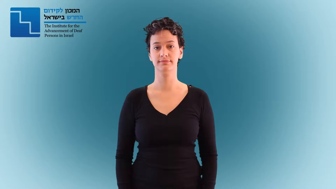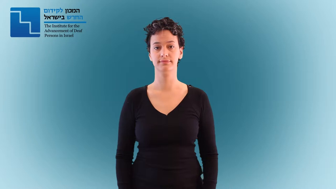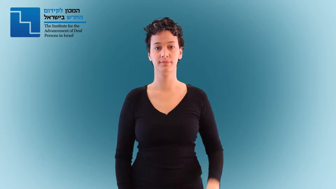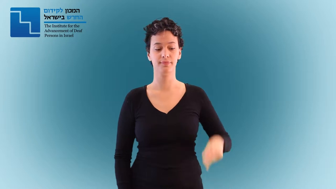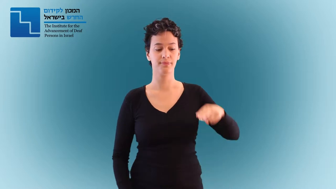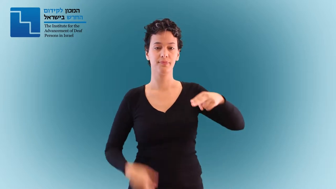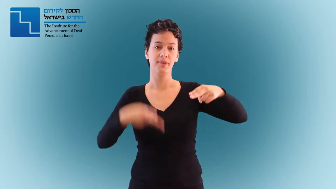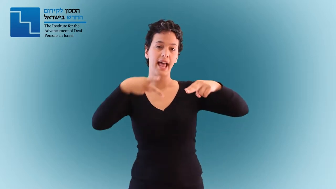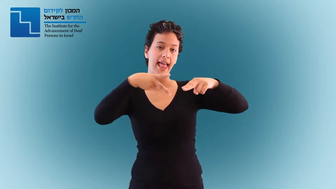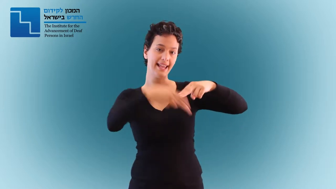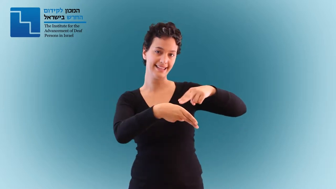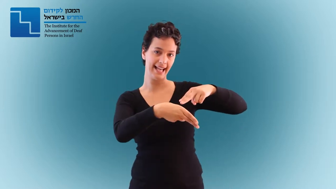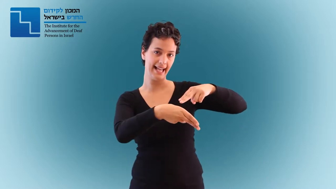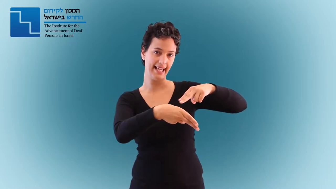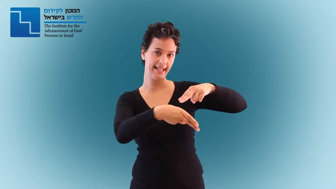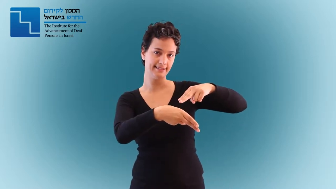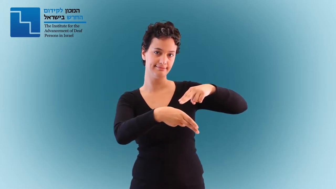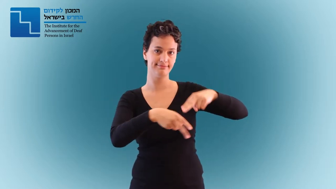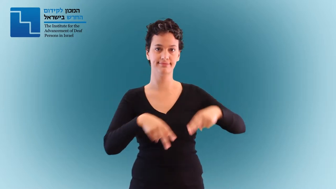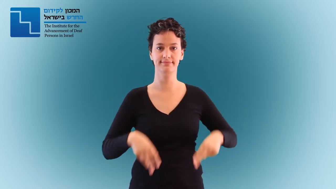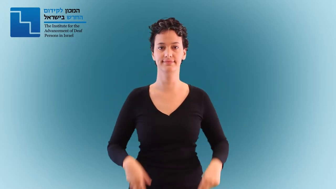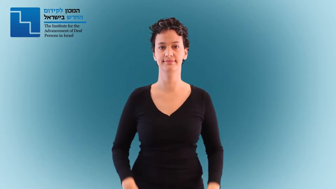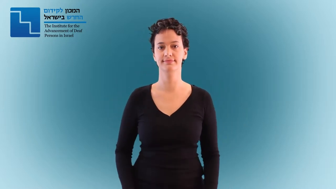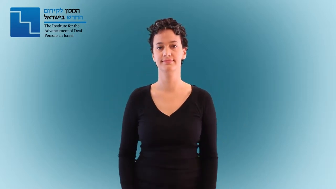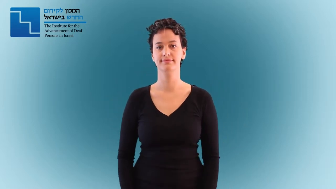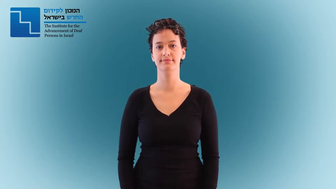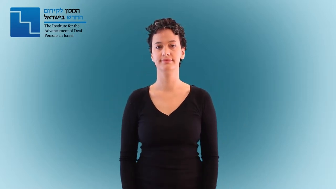לנתק